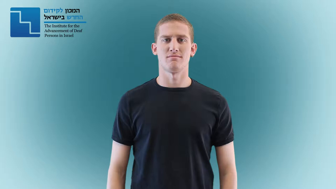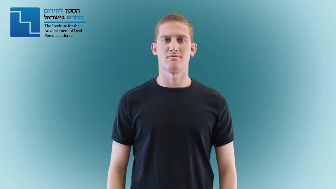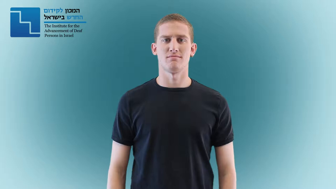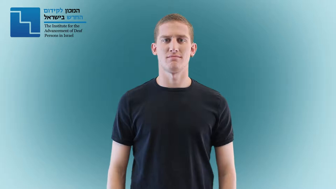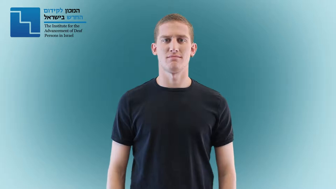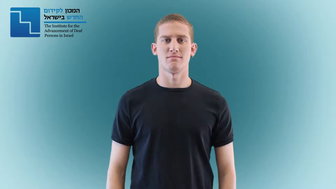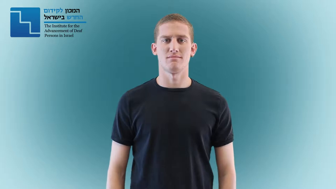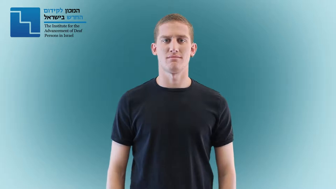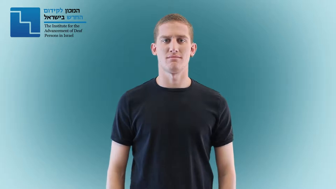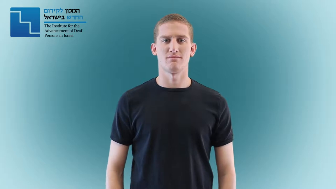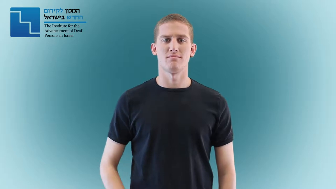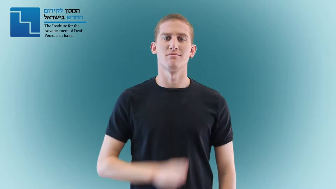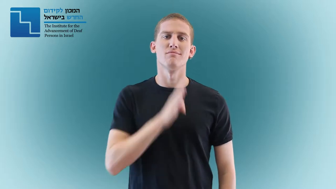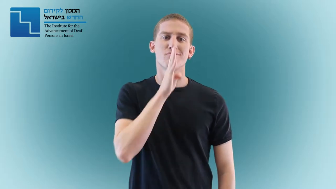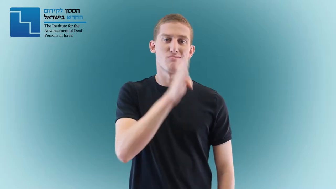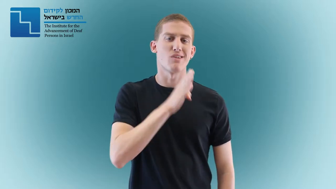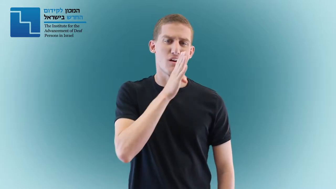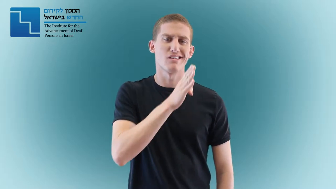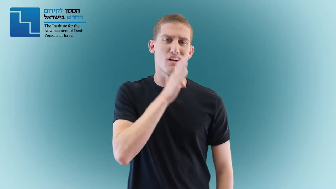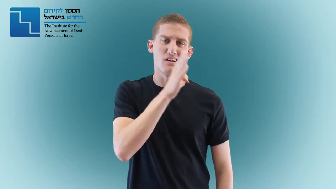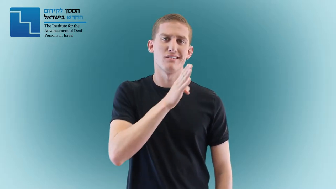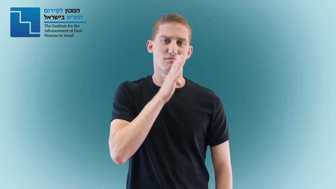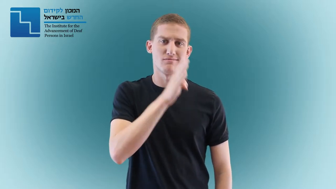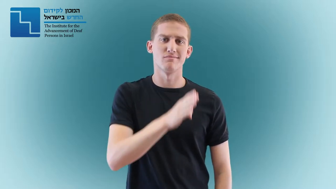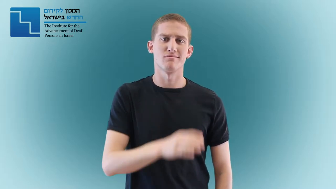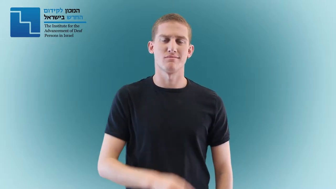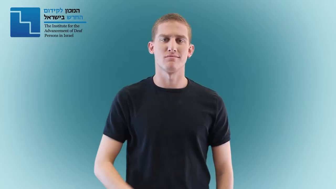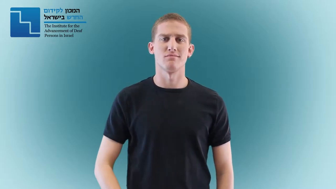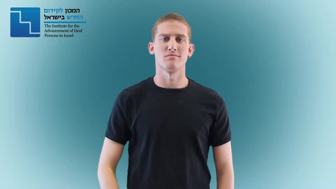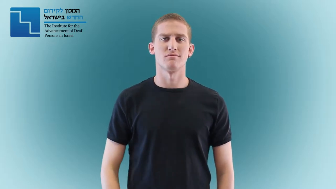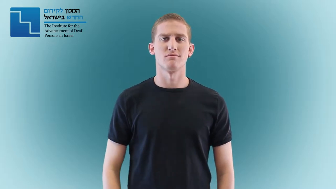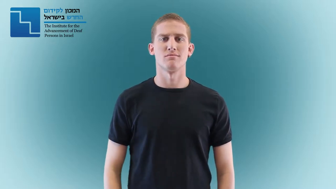בעיה